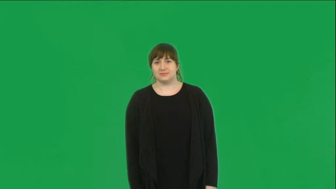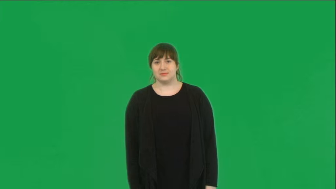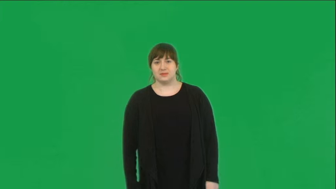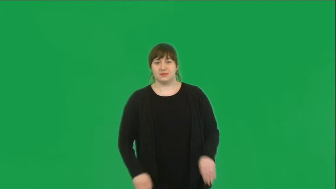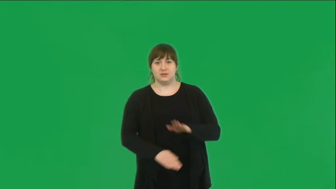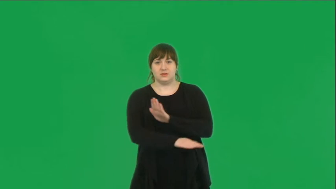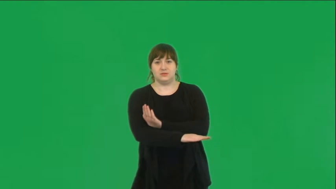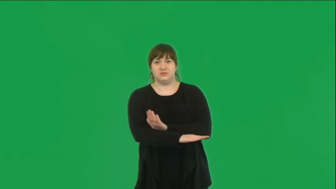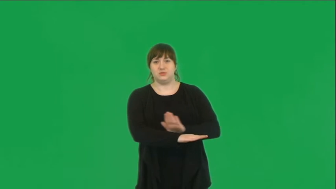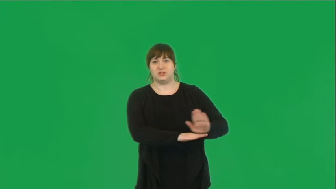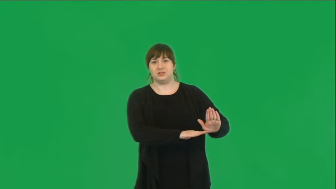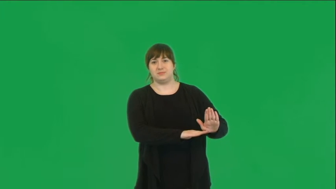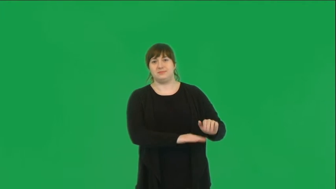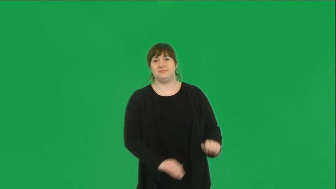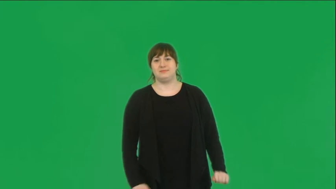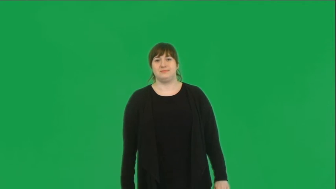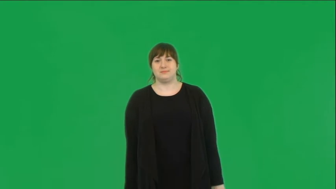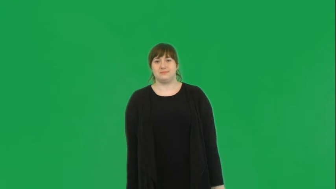wybrzeże